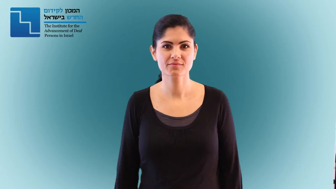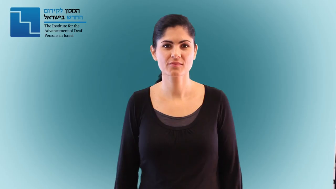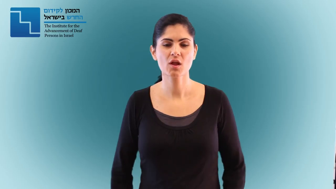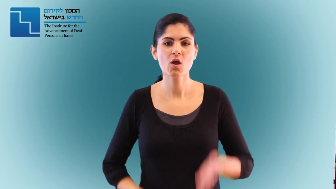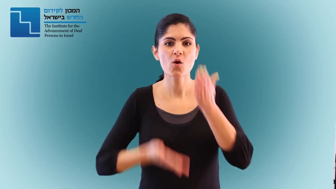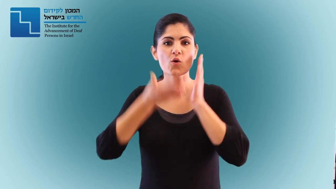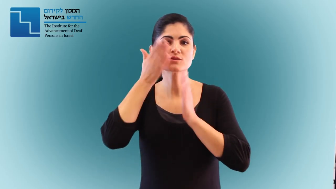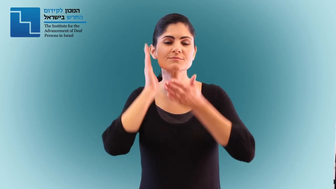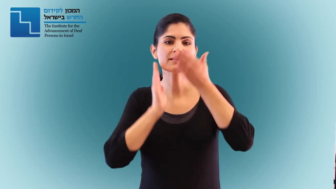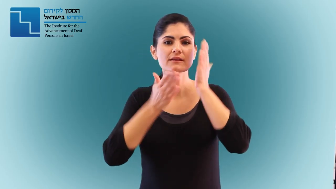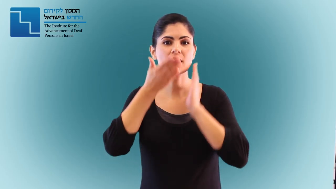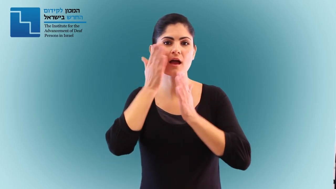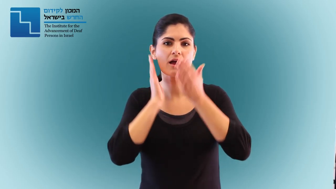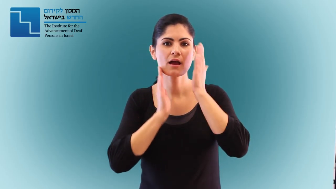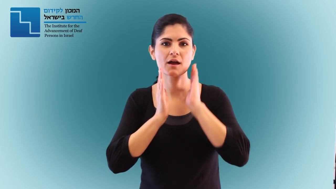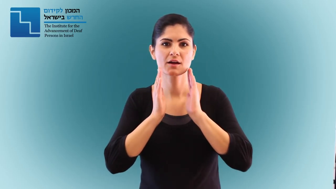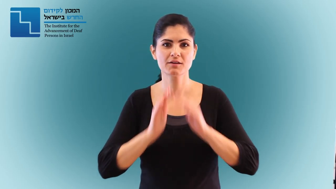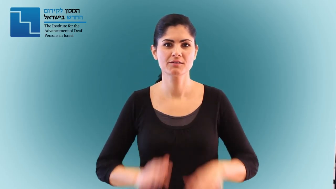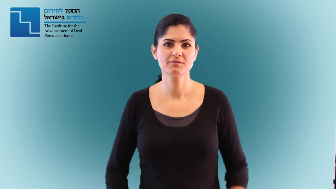קוסמטיקה